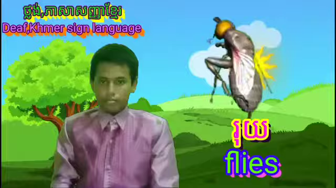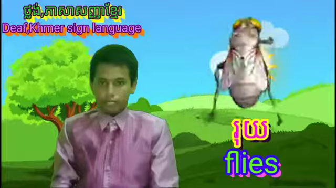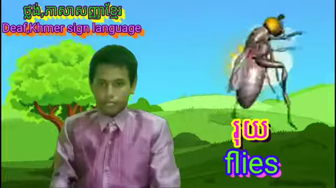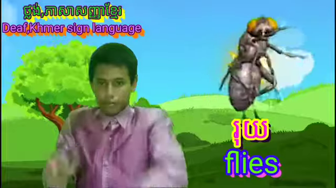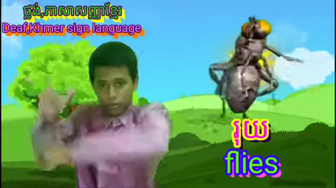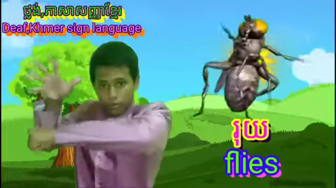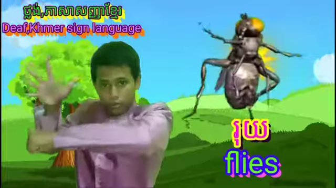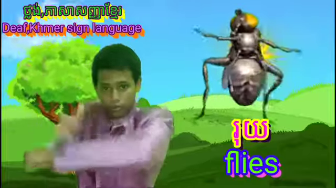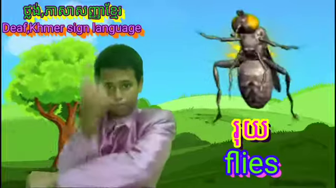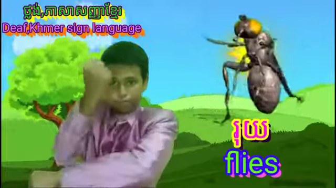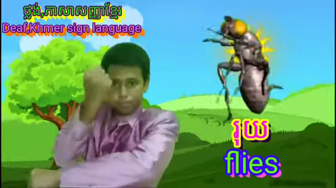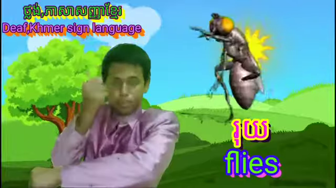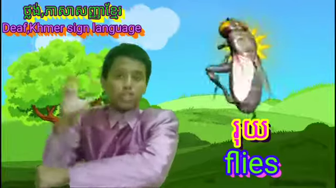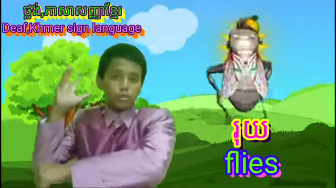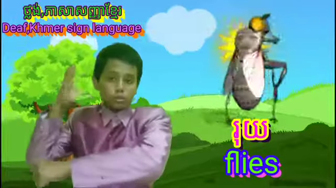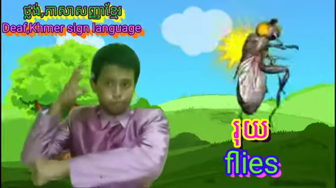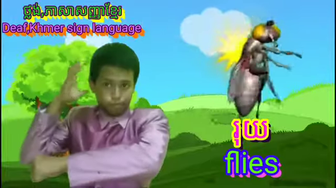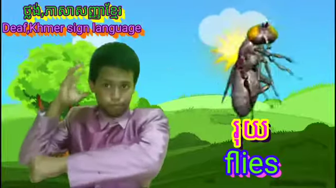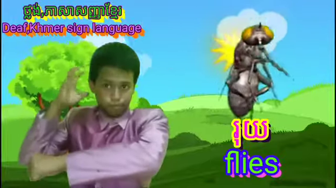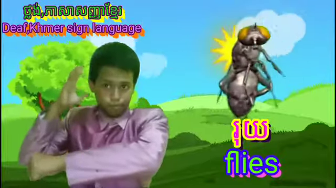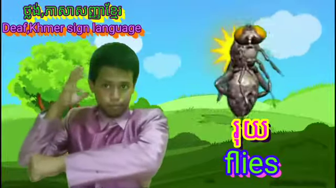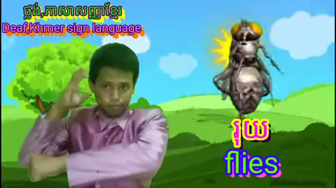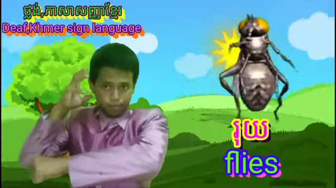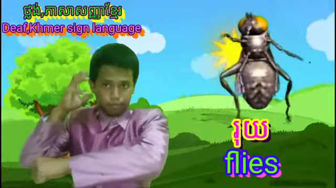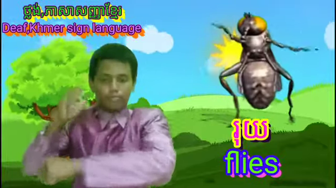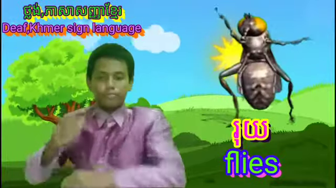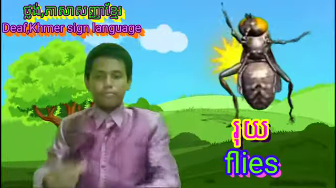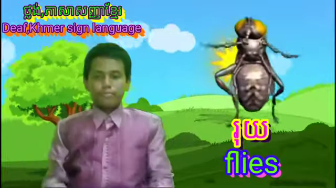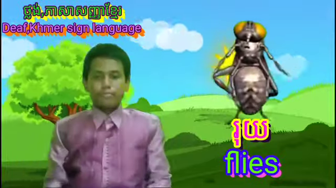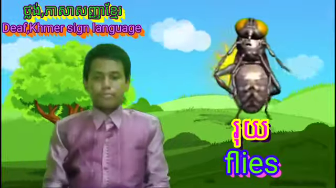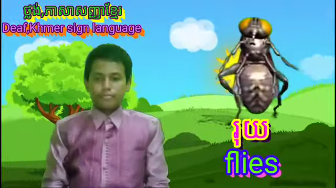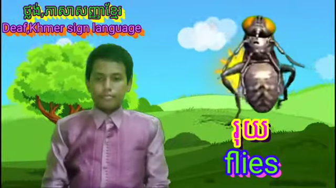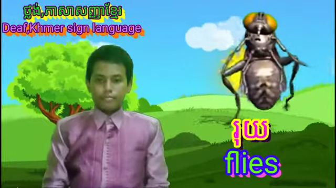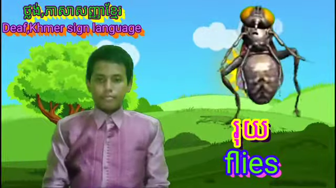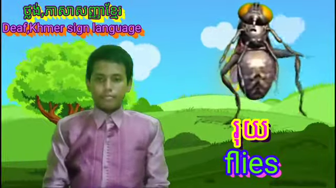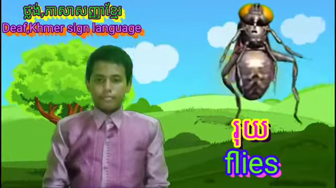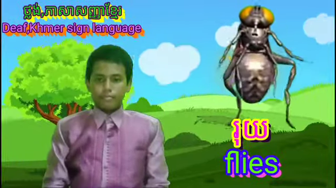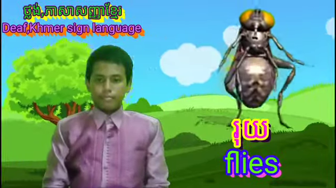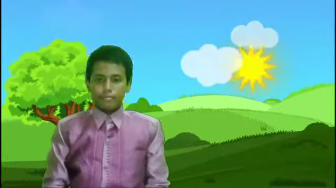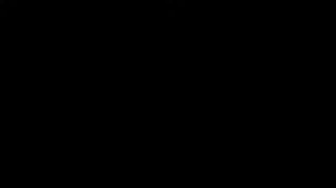រុយ